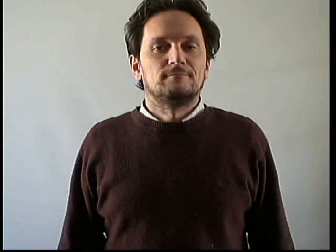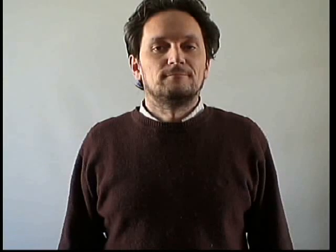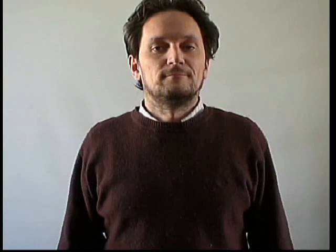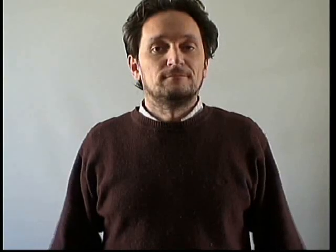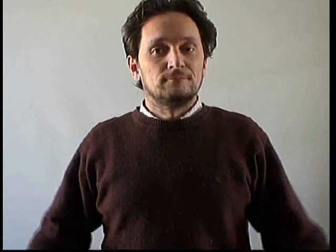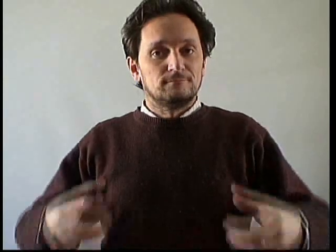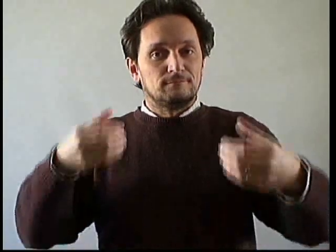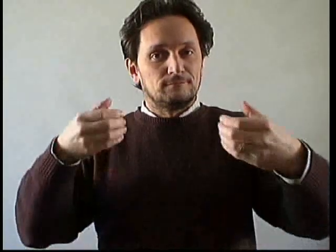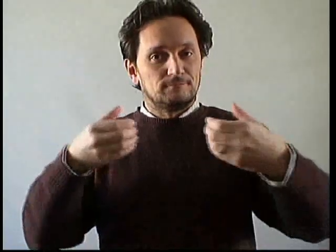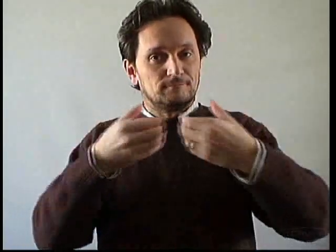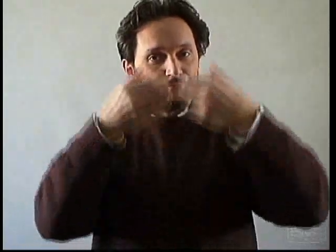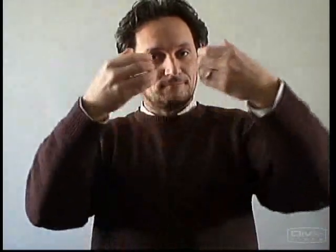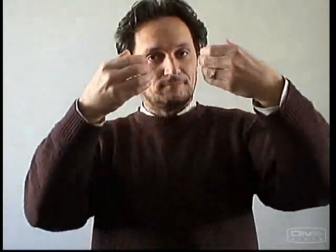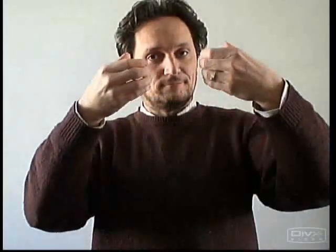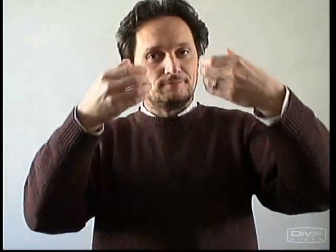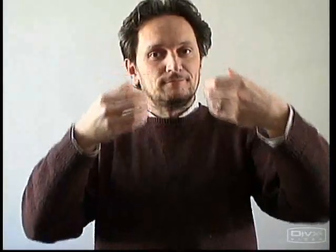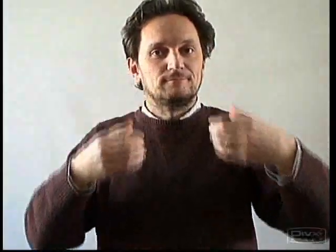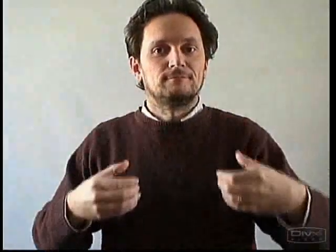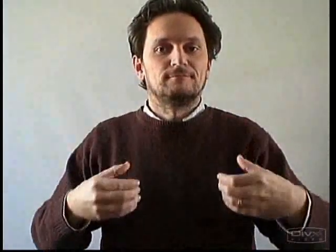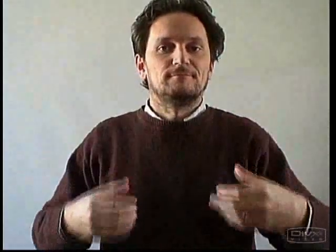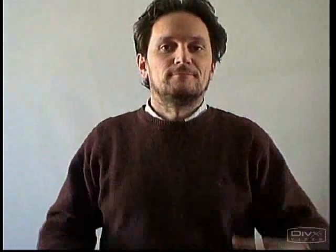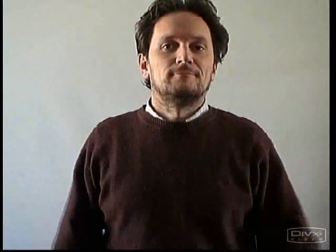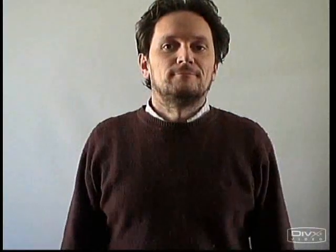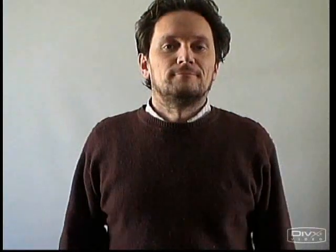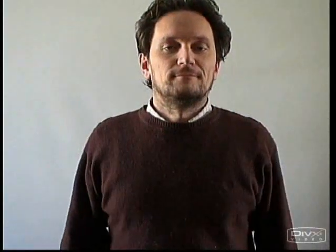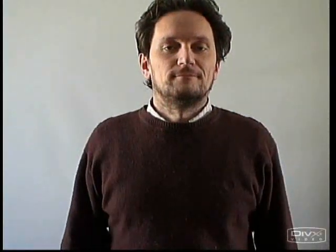Trinquer